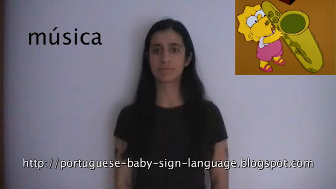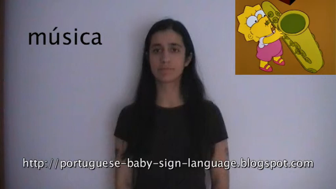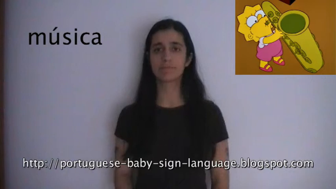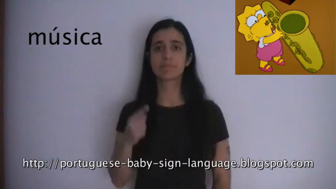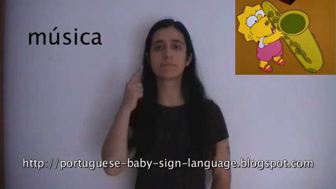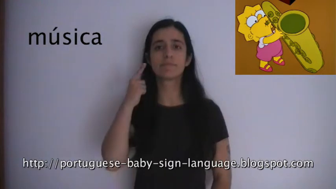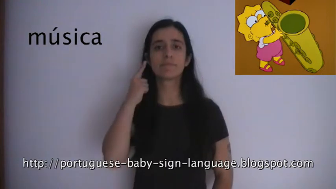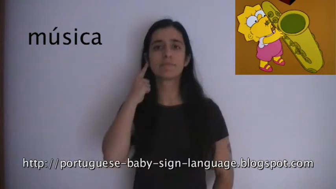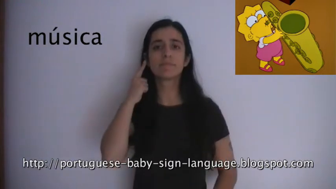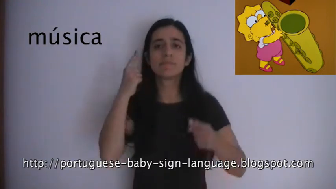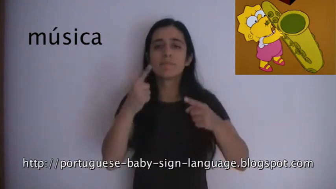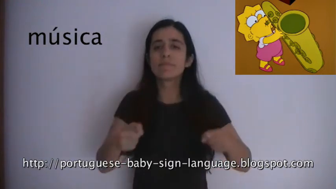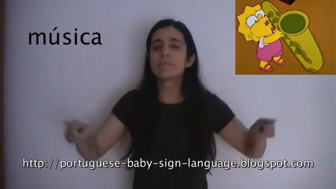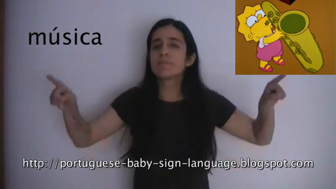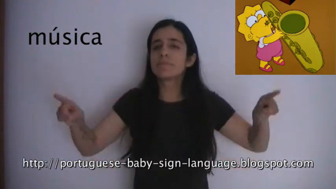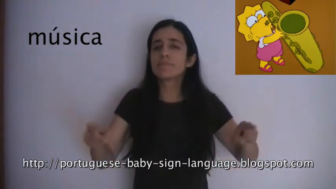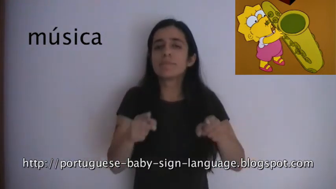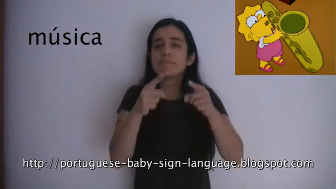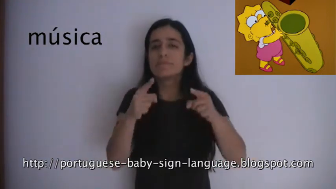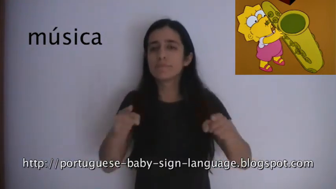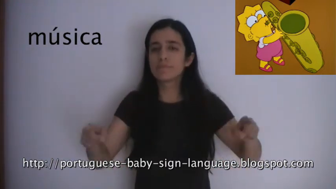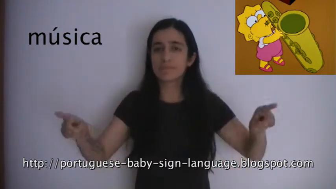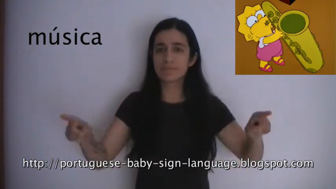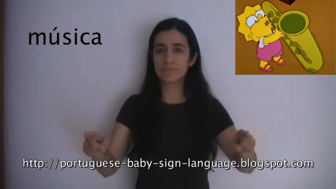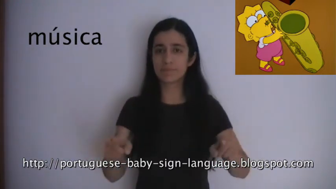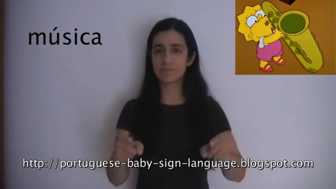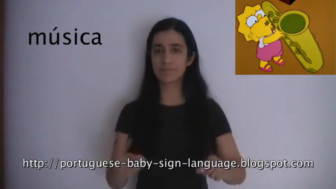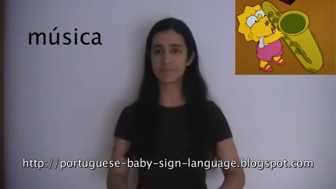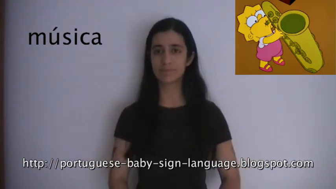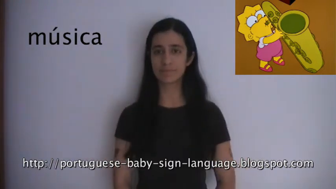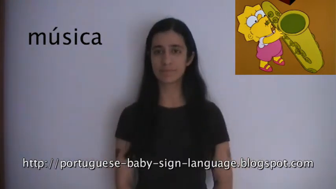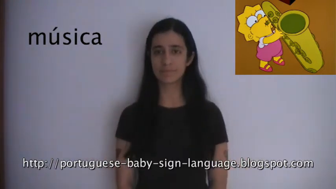música